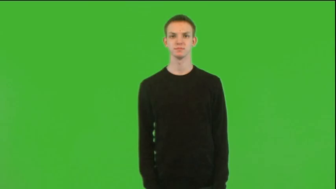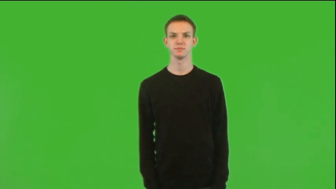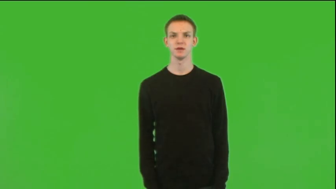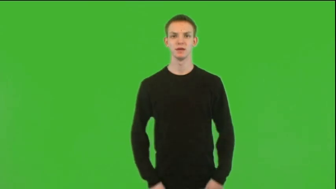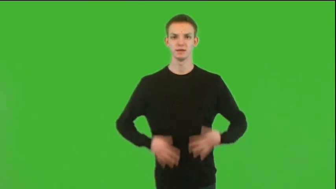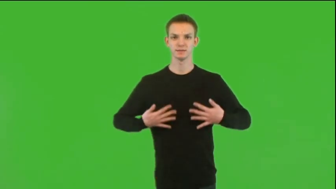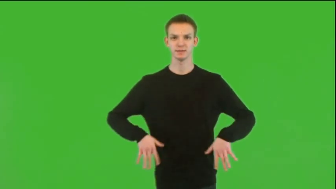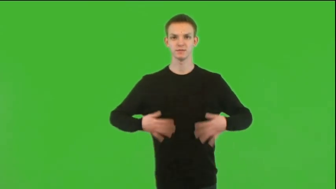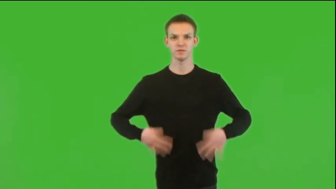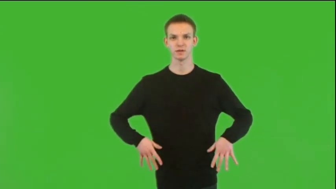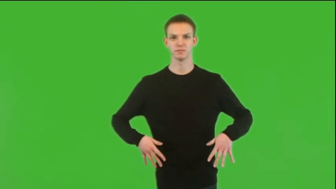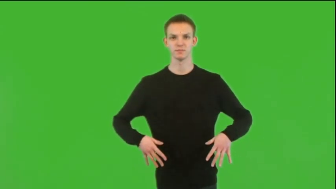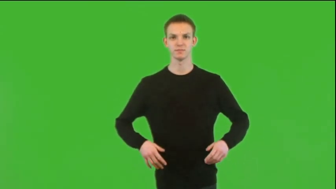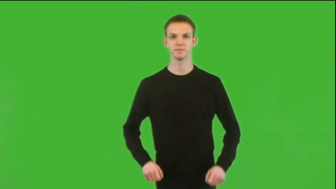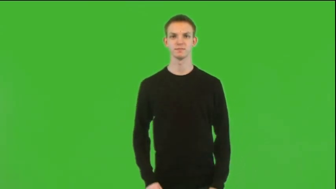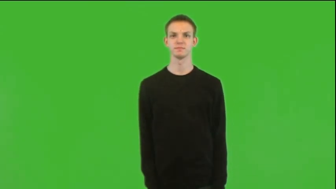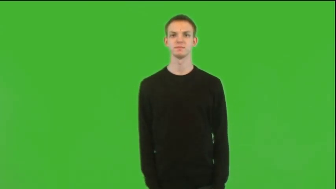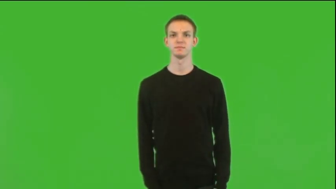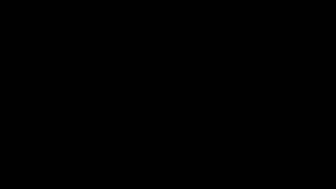zdenerwowanie